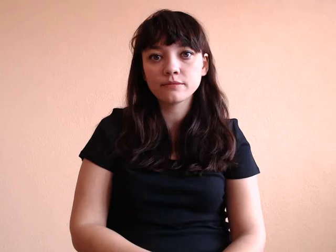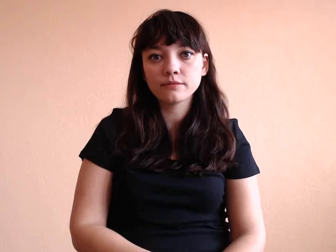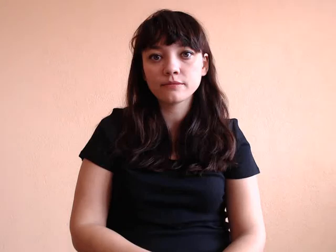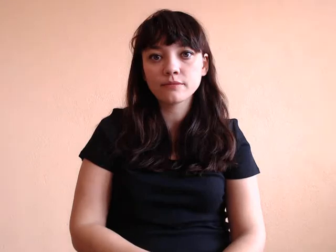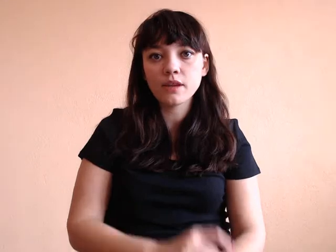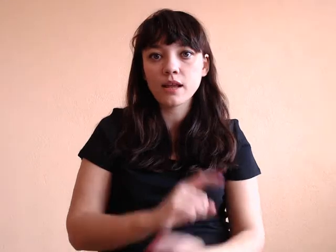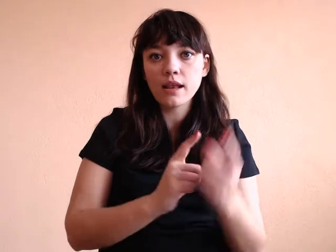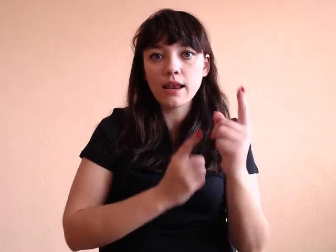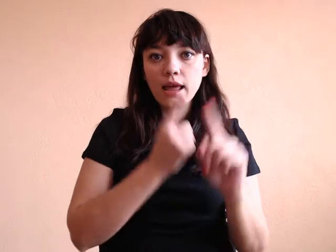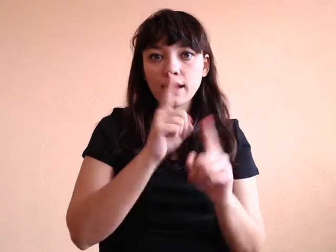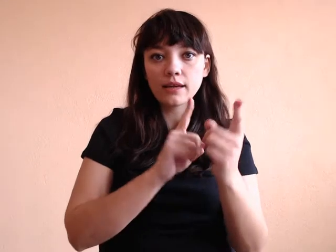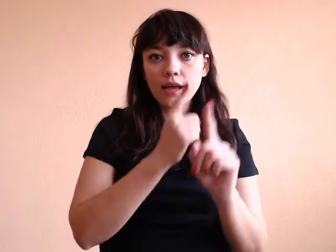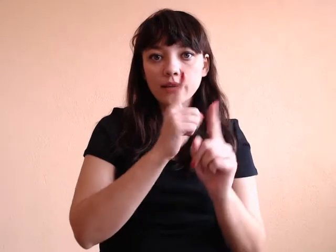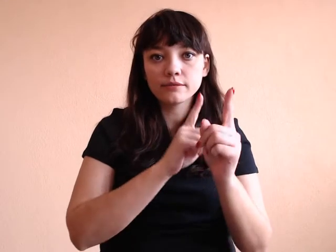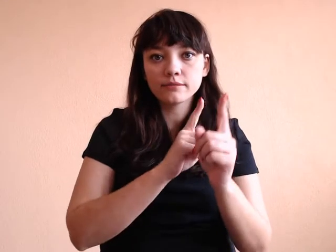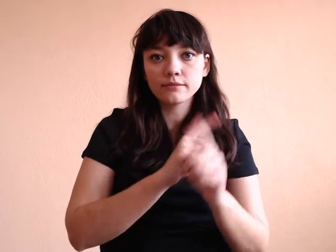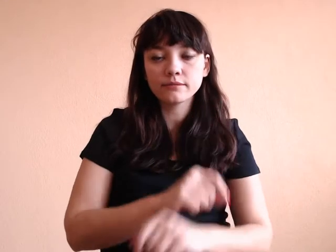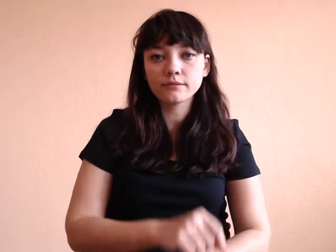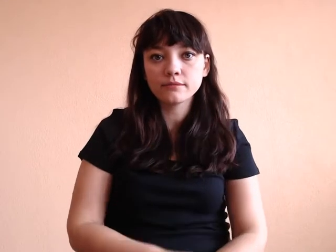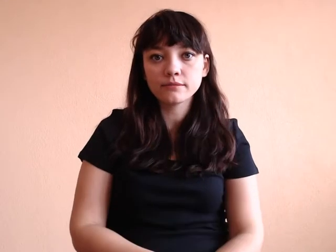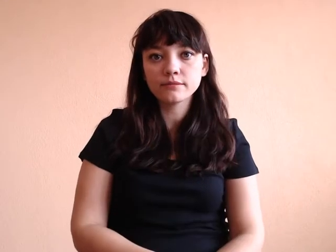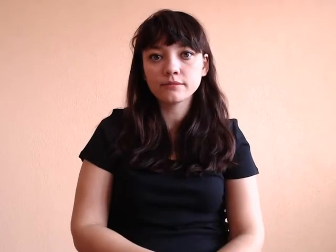LALKA